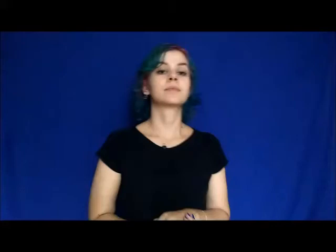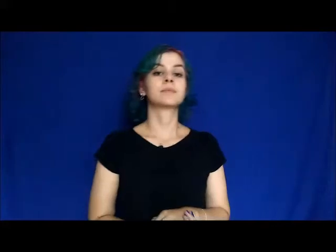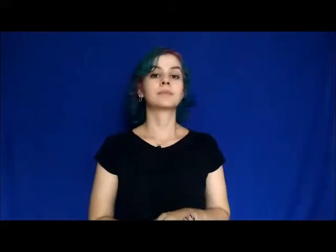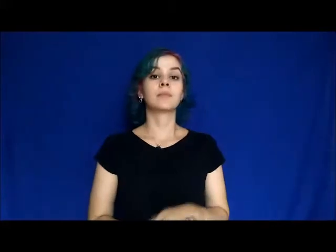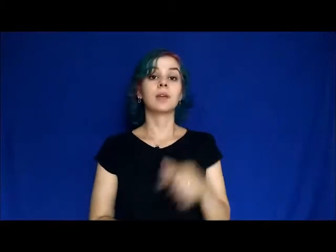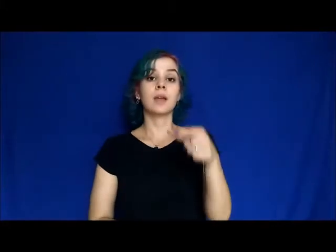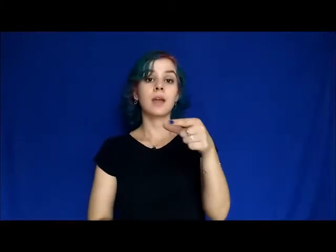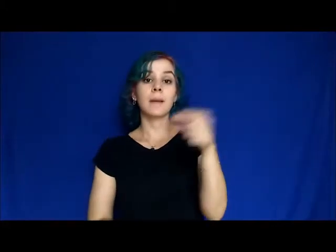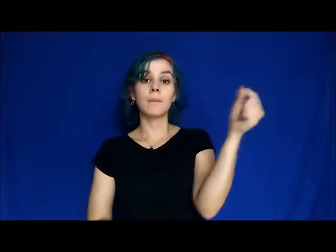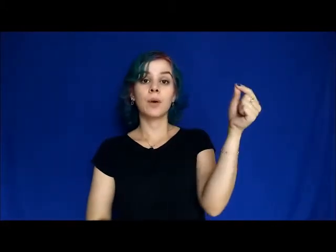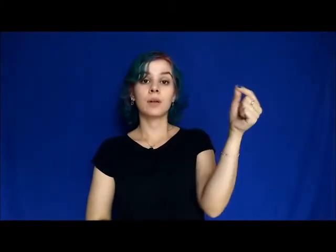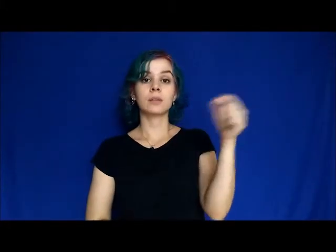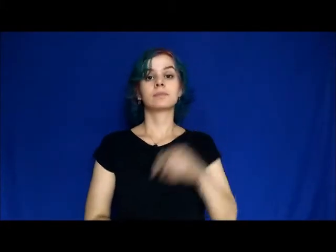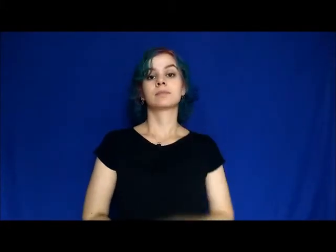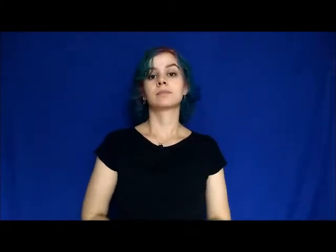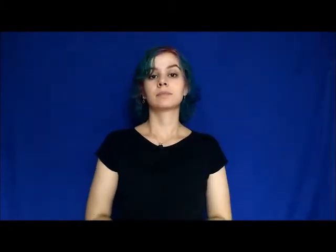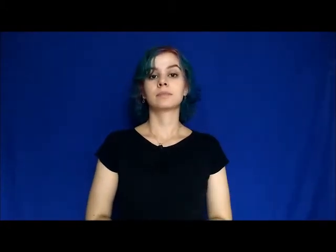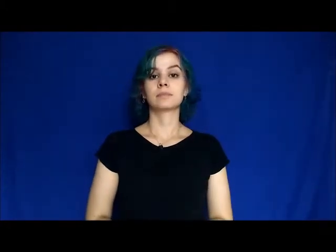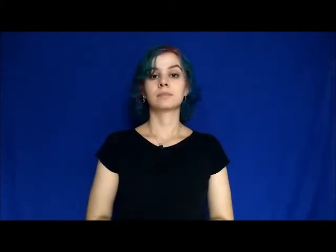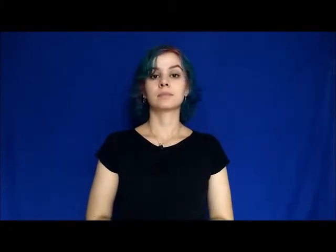Ir embora